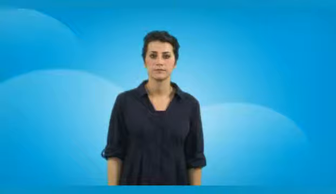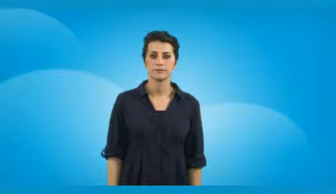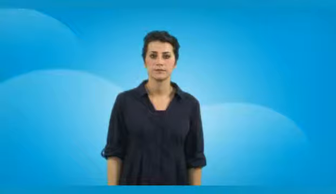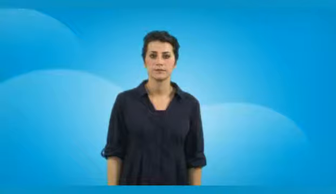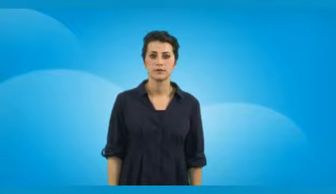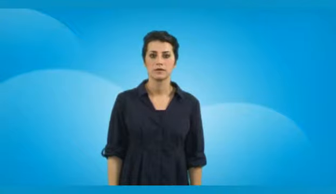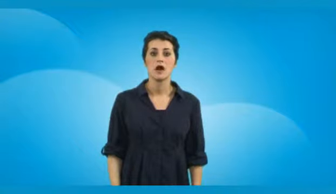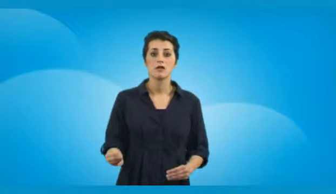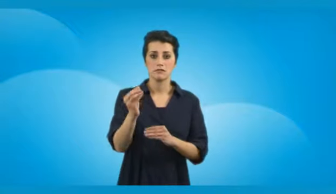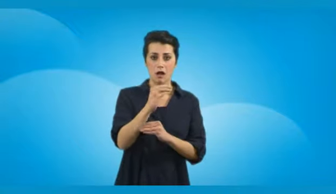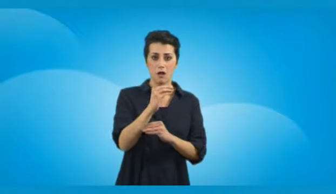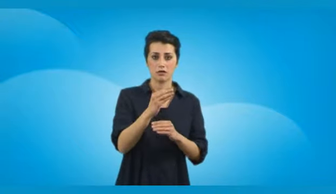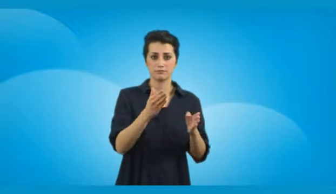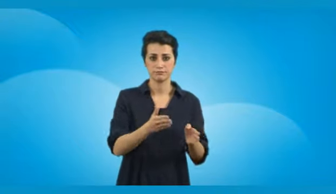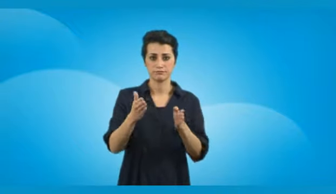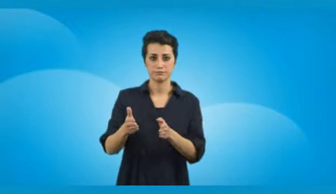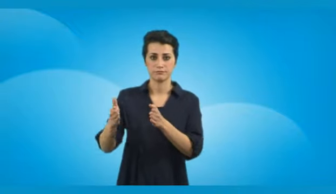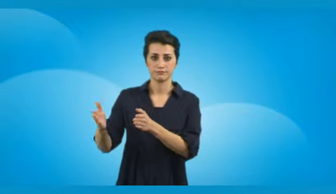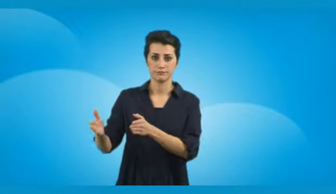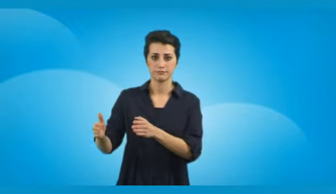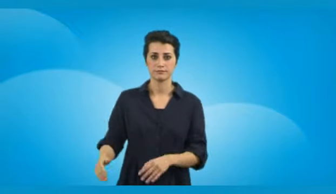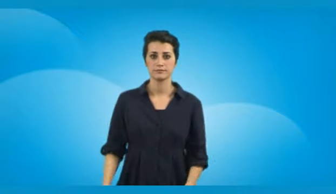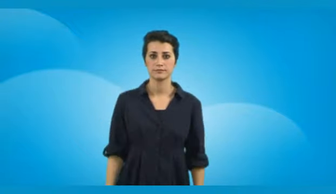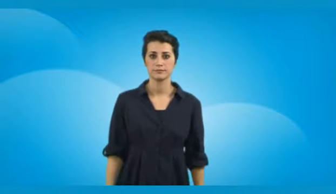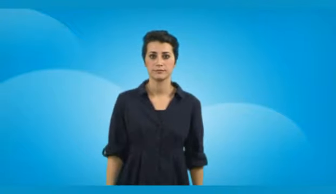Kamatperiódus